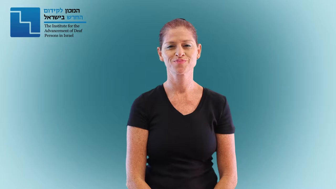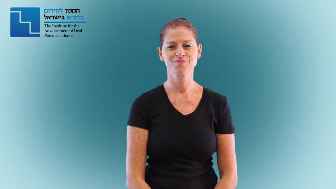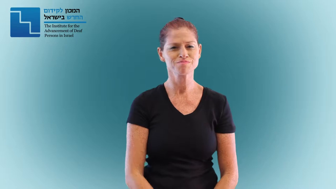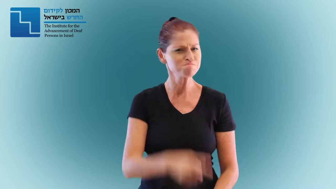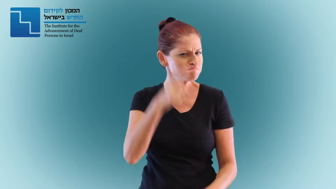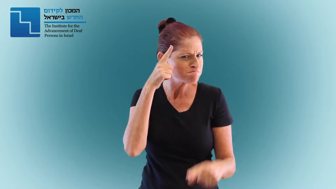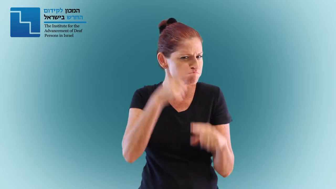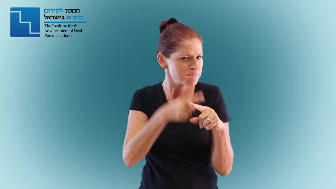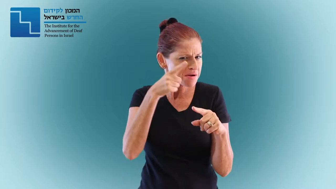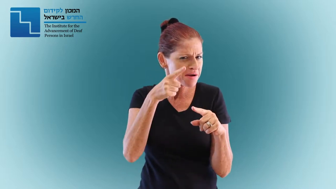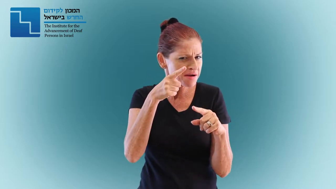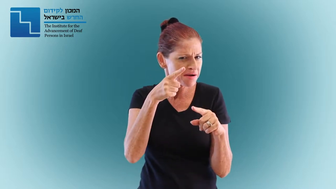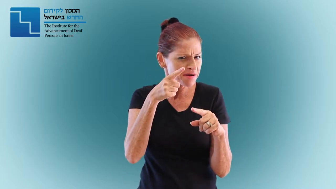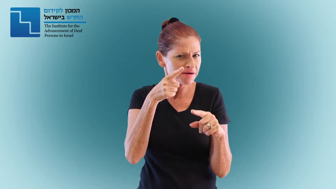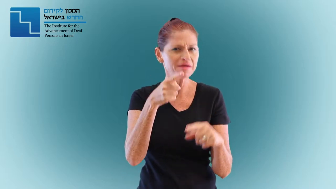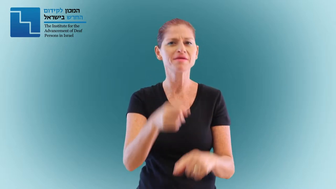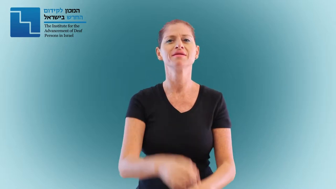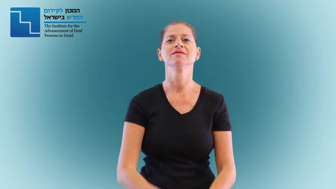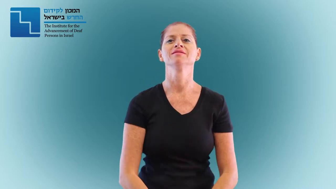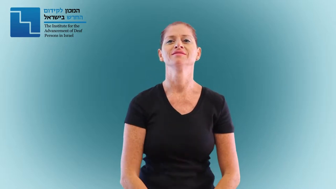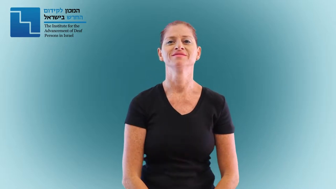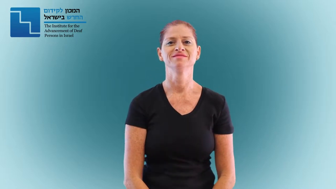מדויק